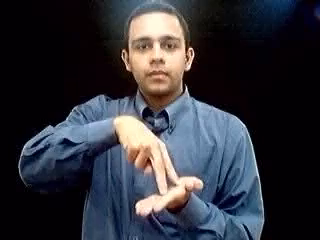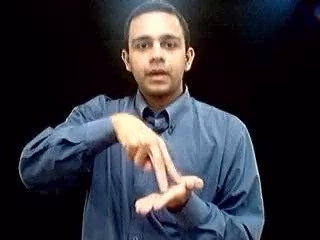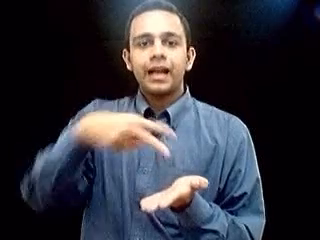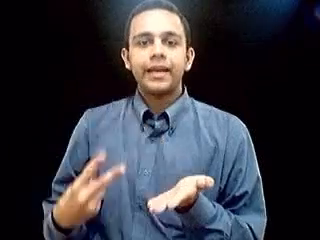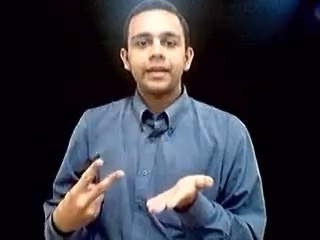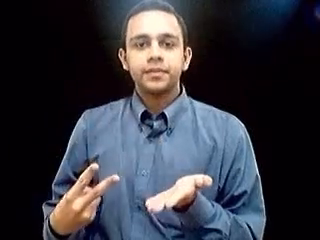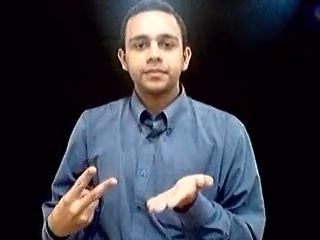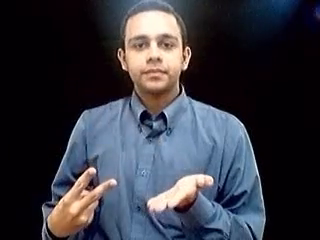cair